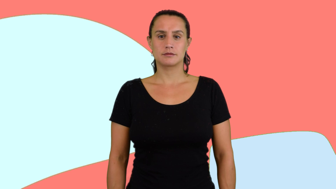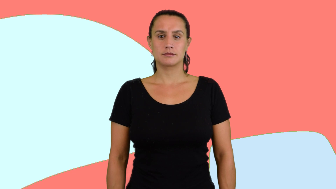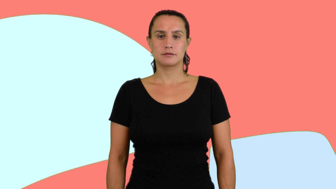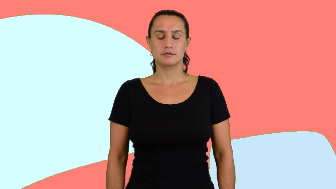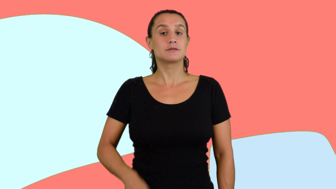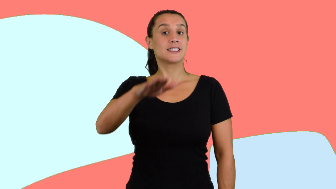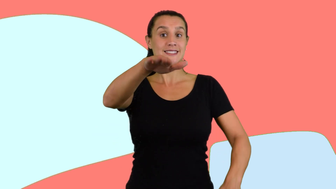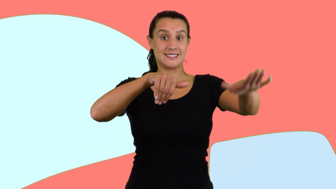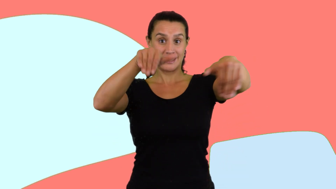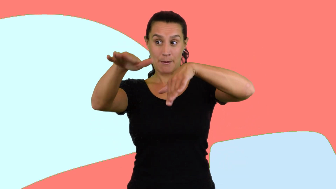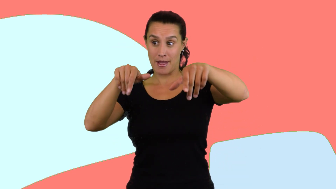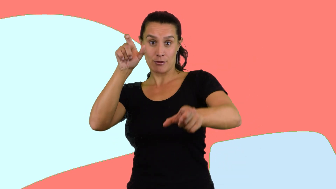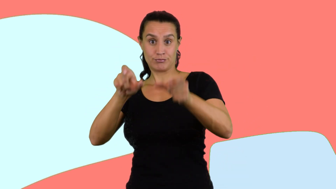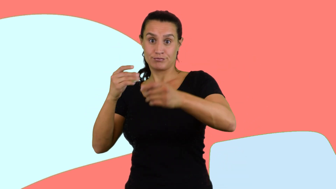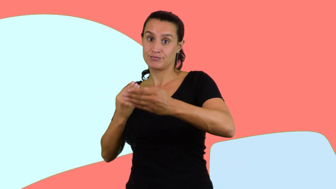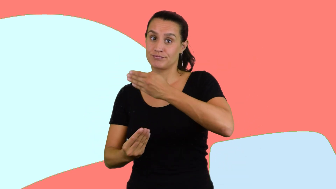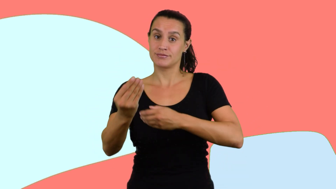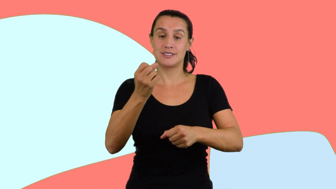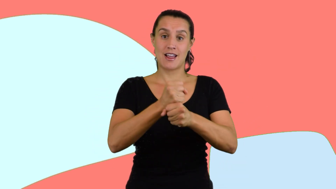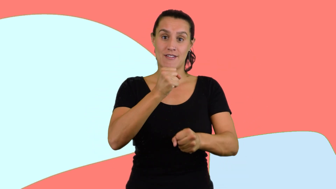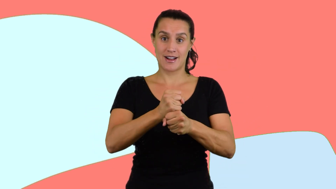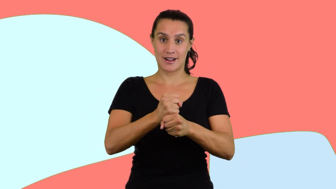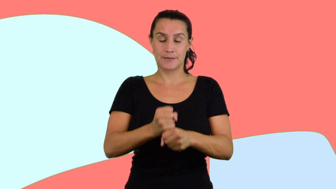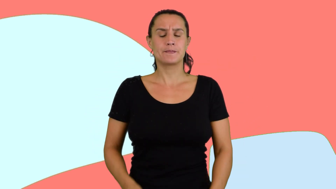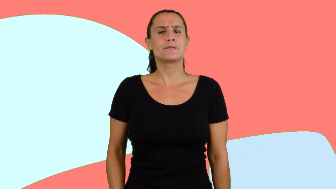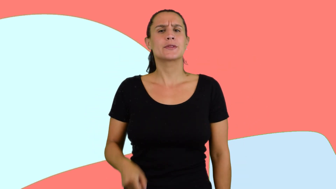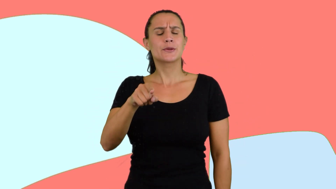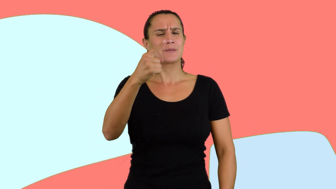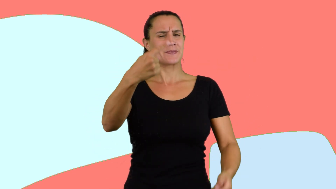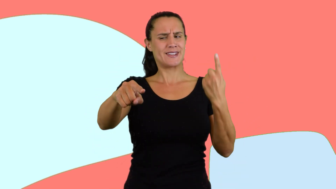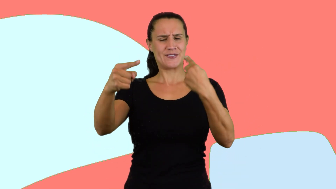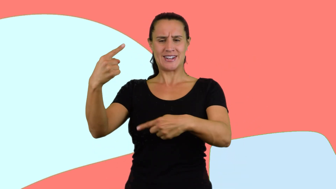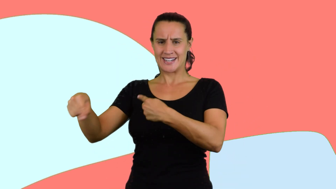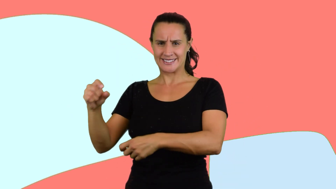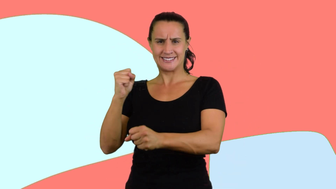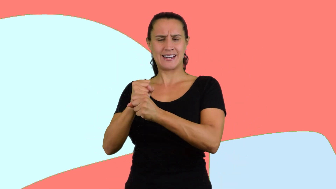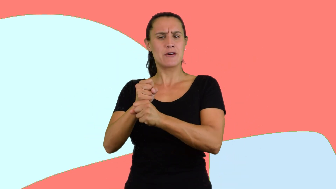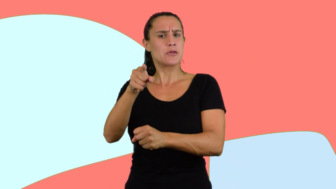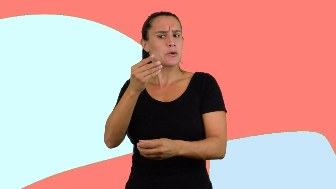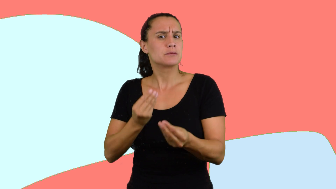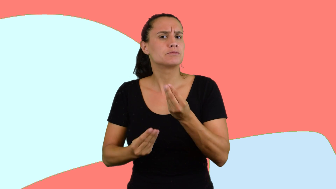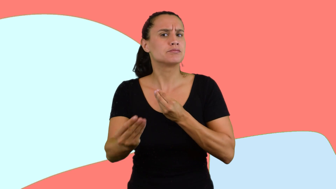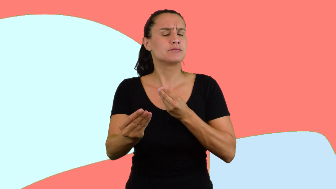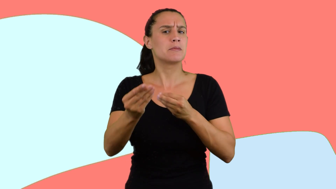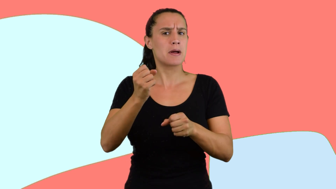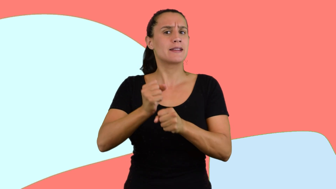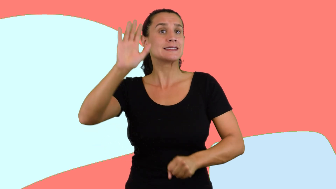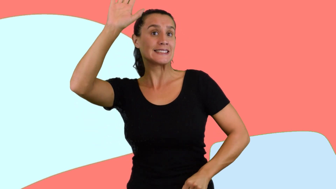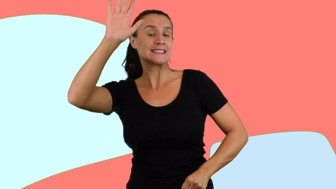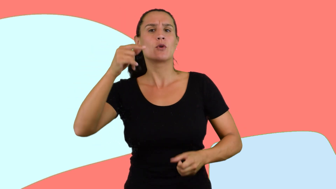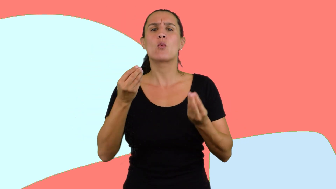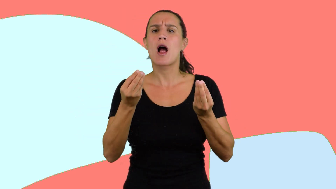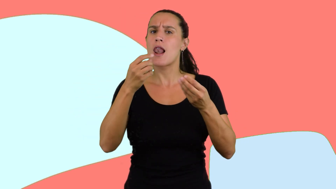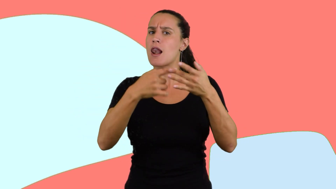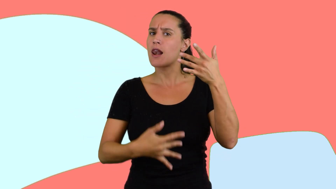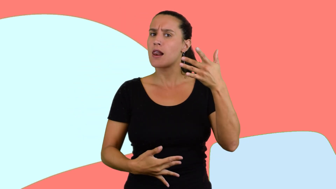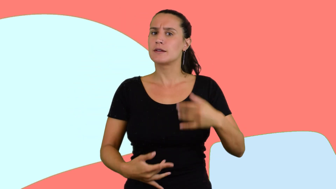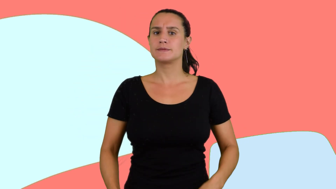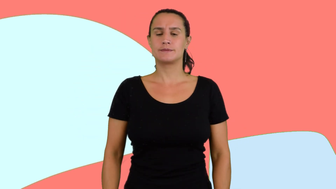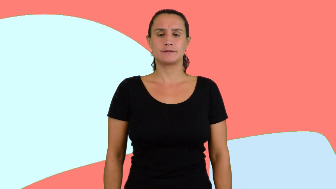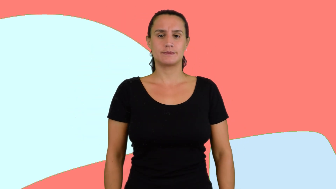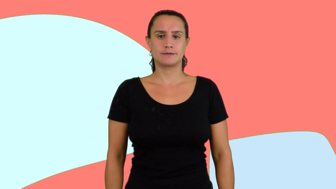Se solicita personal